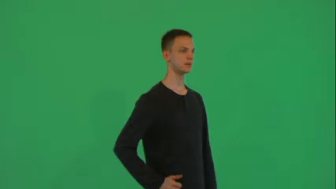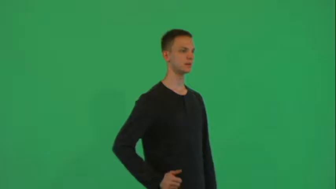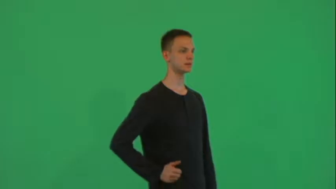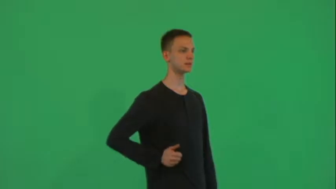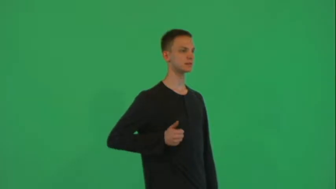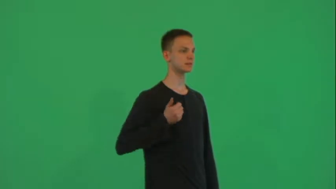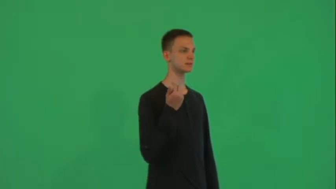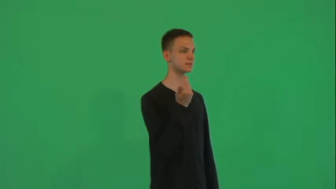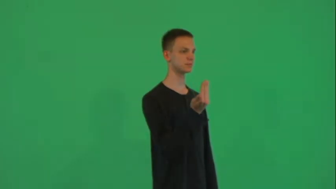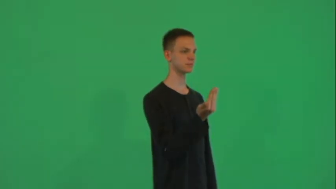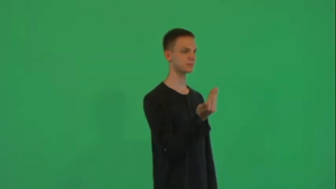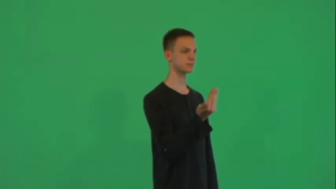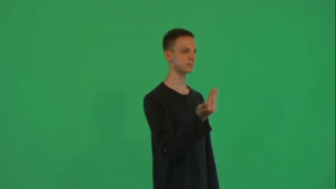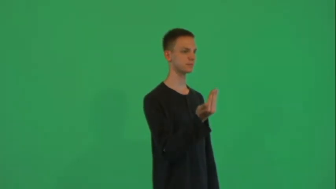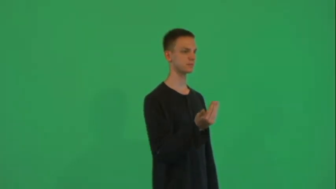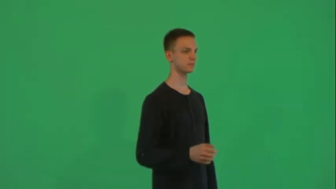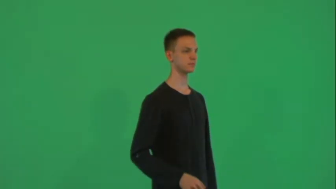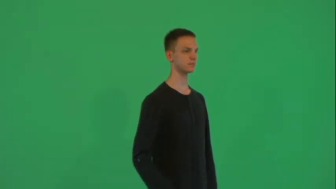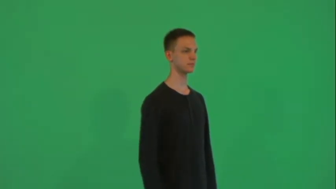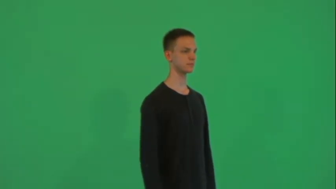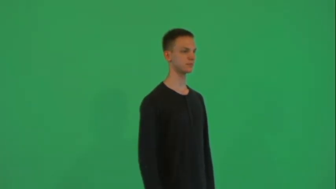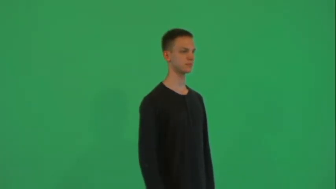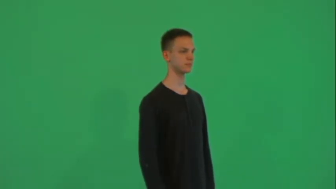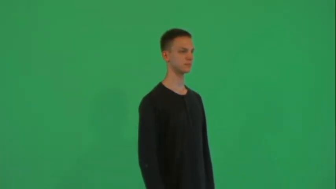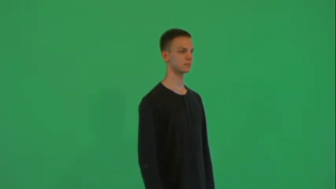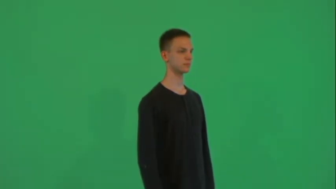zaszczyt